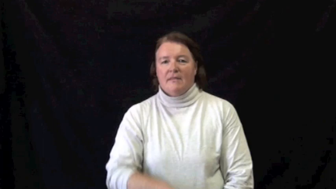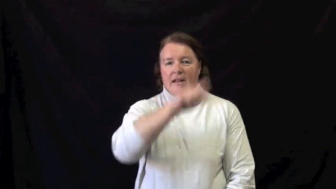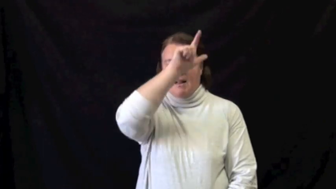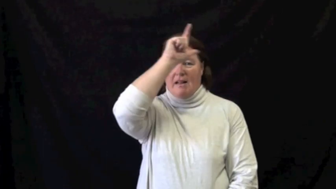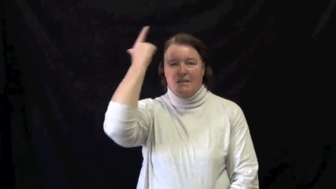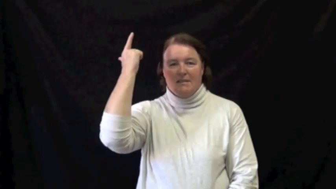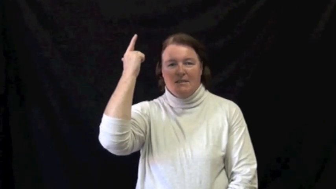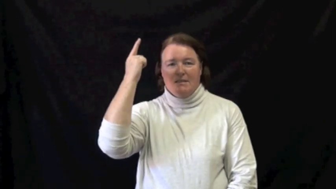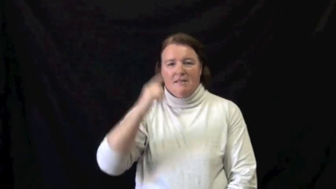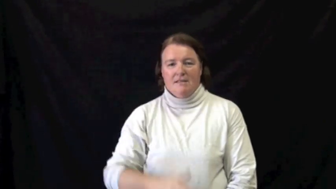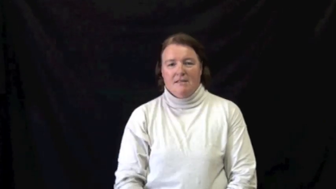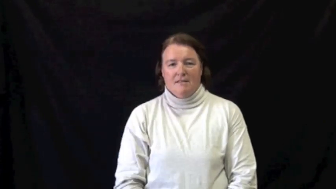Leeds